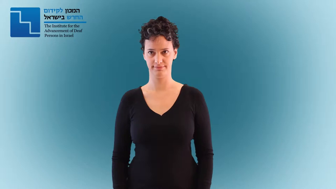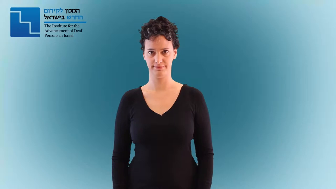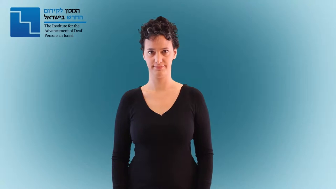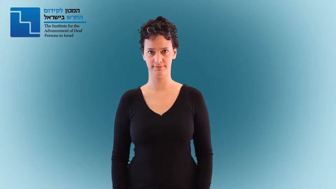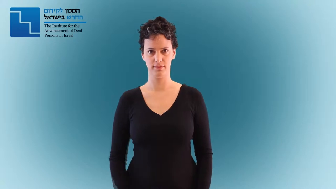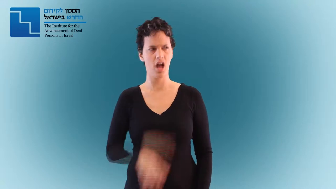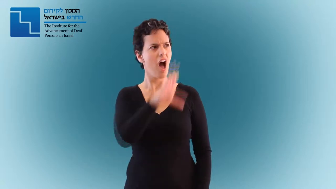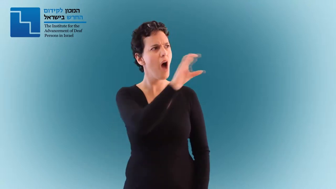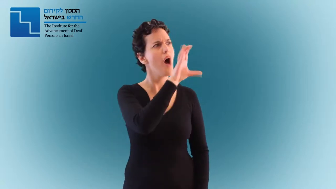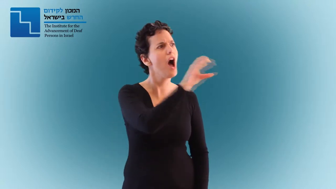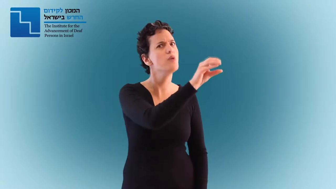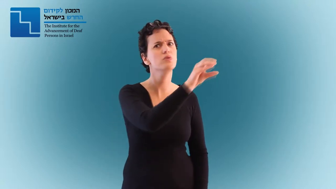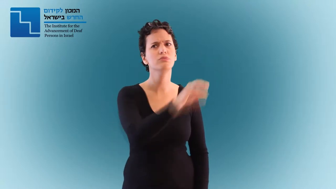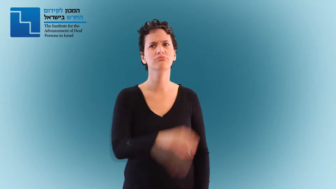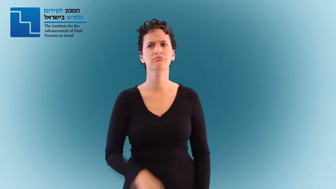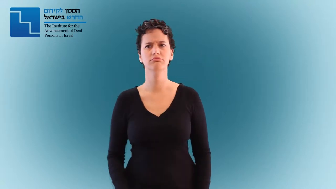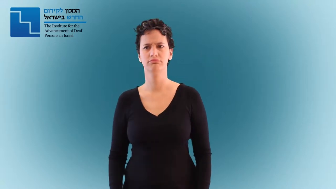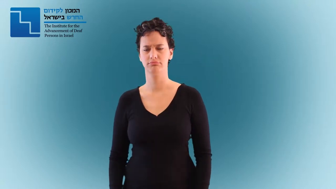לנבוח